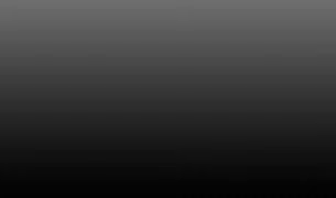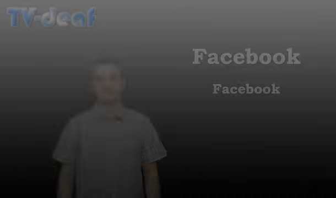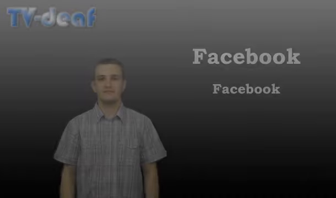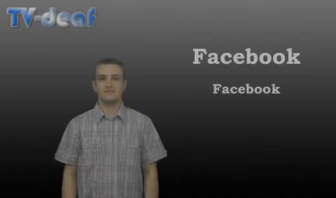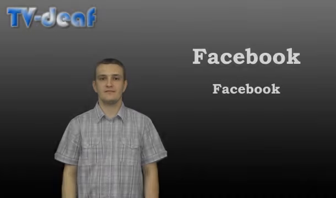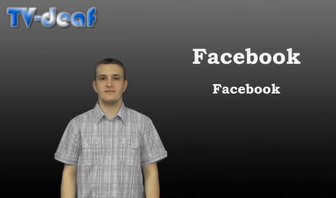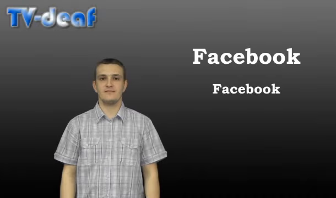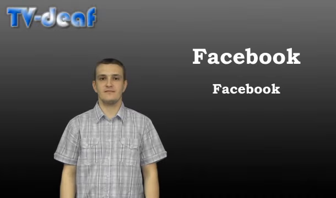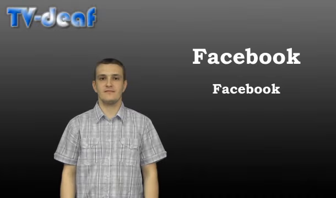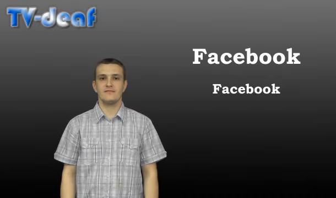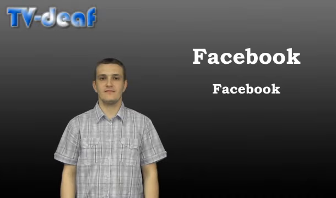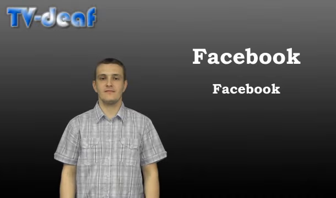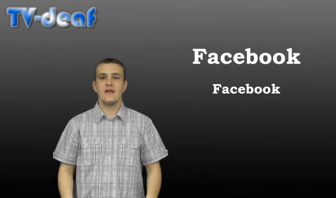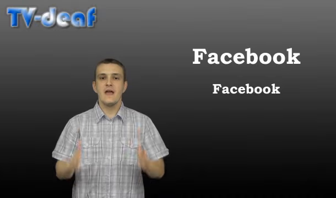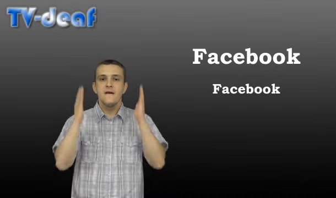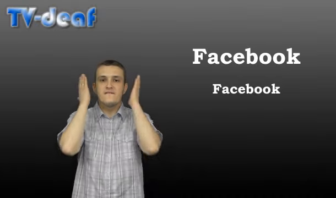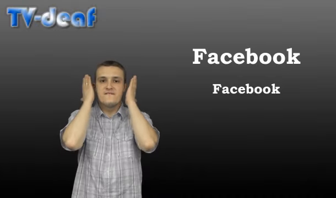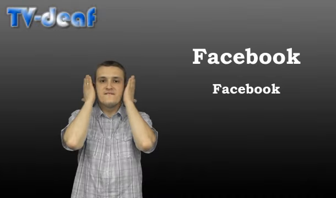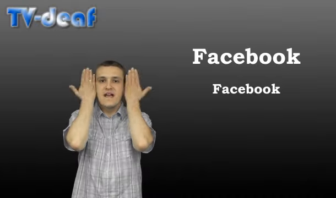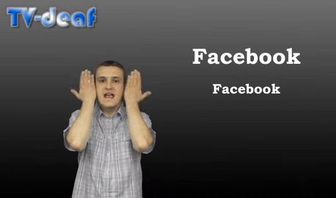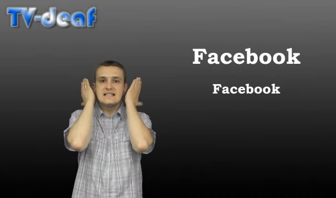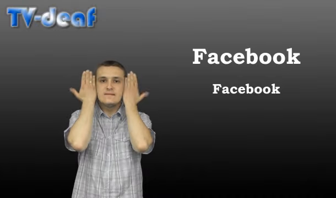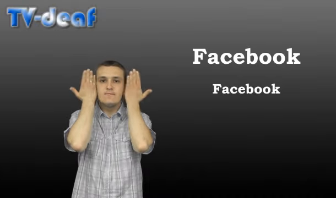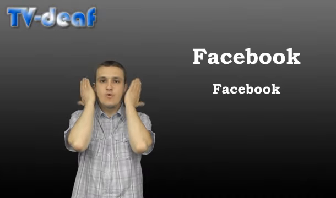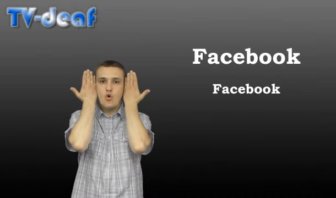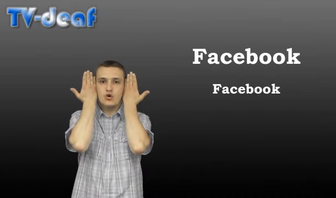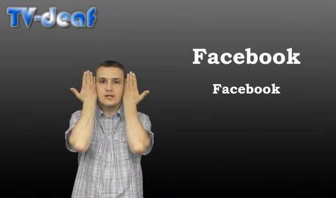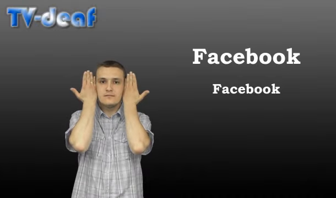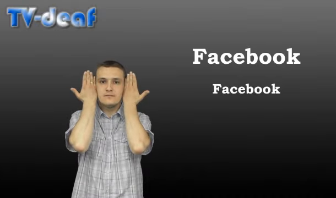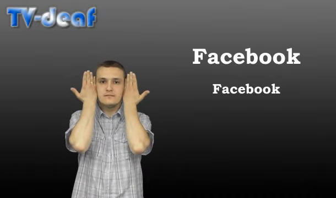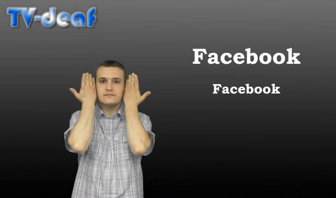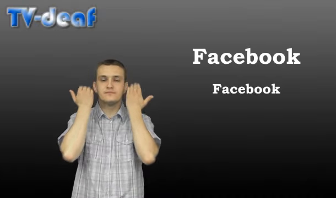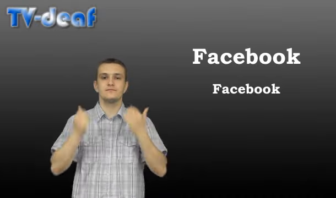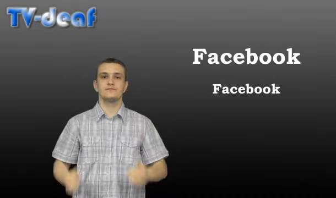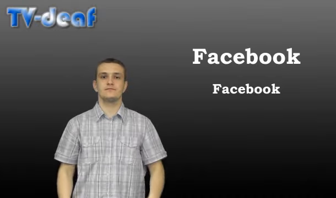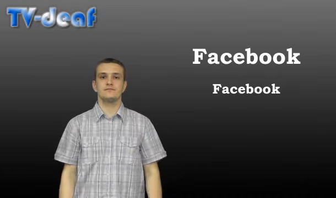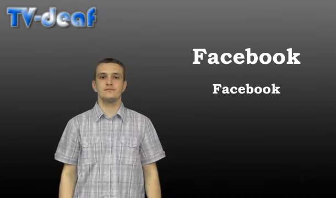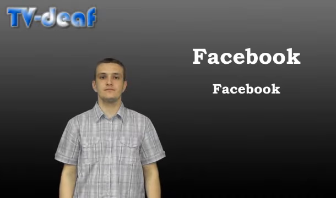Facebook